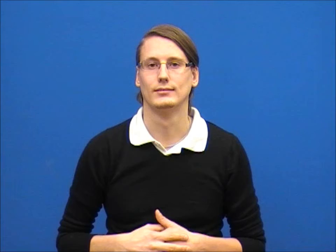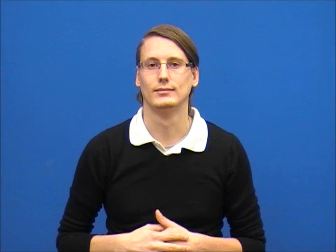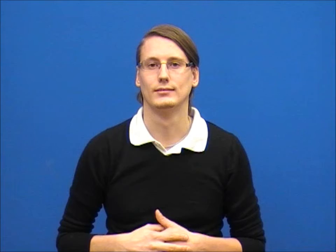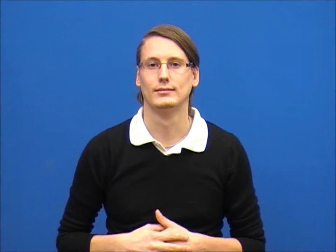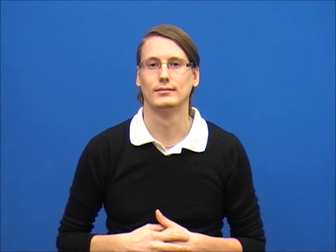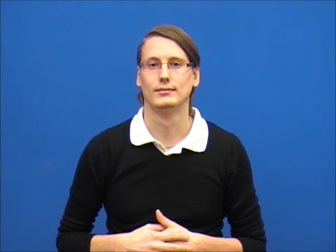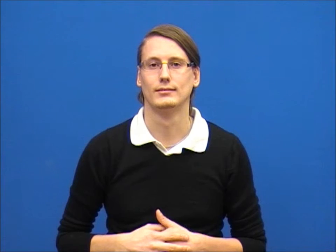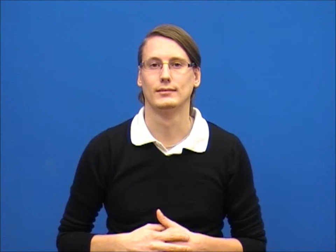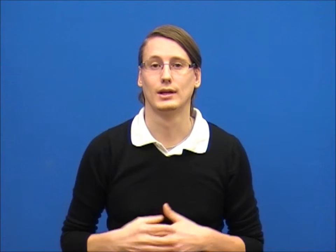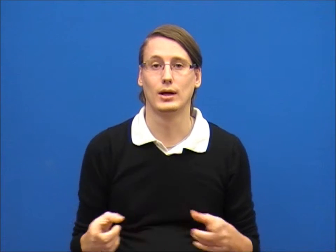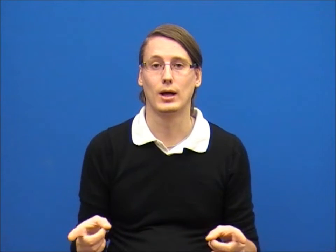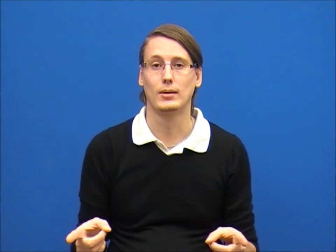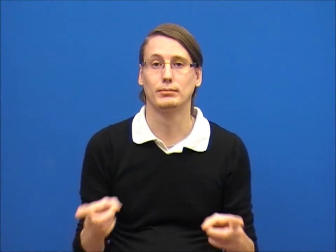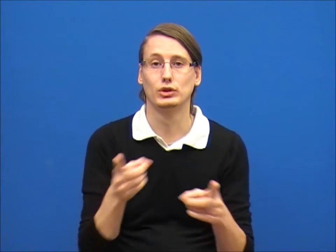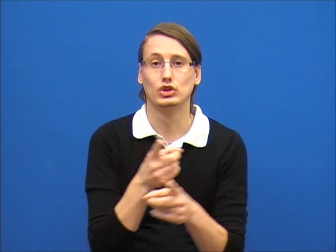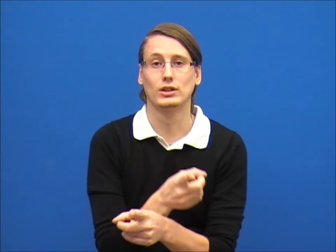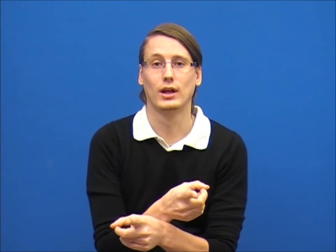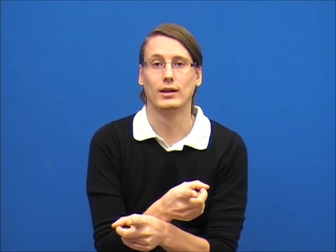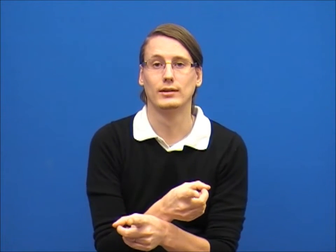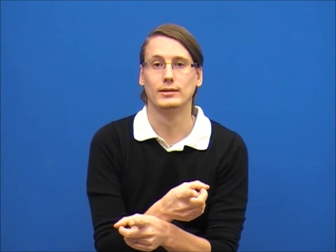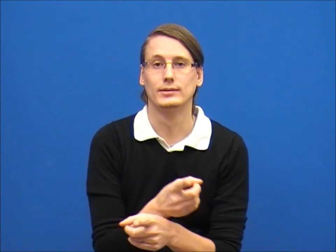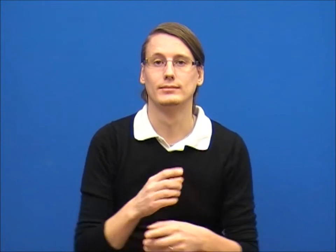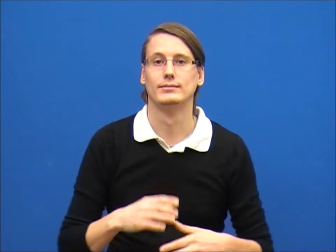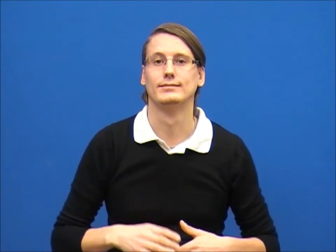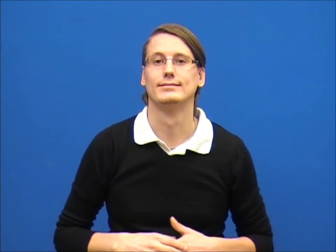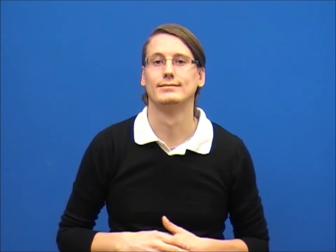BYTA